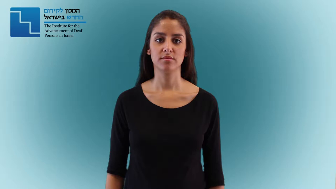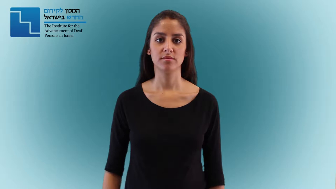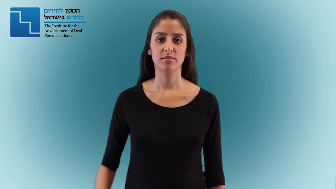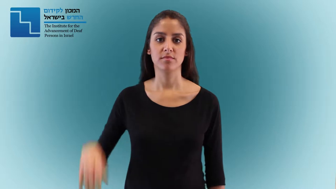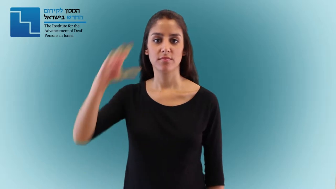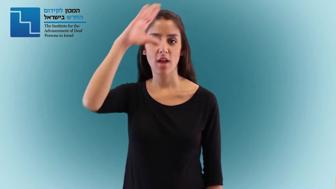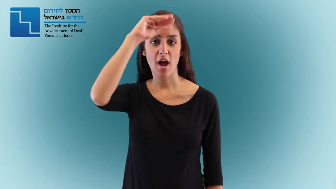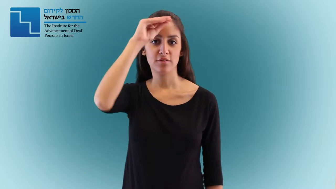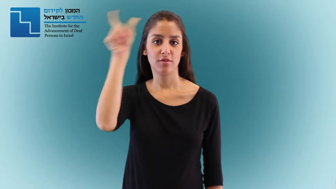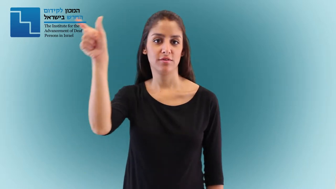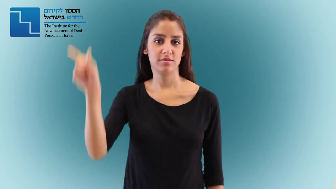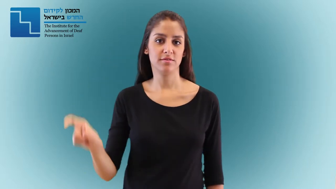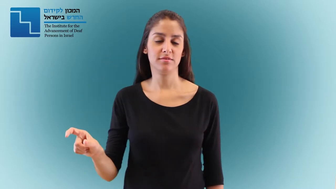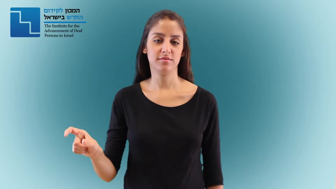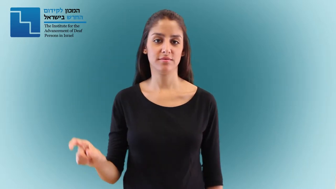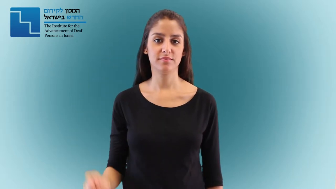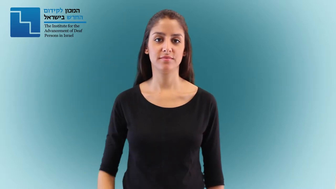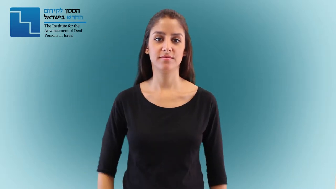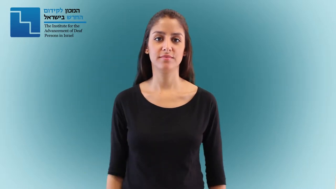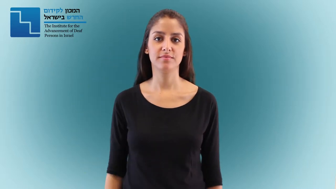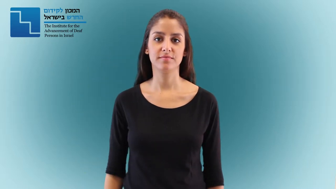אדון / מר